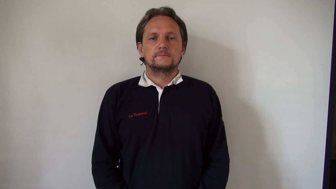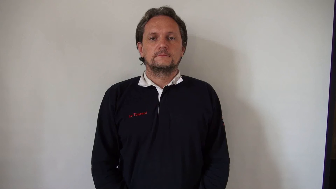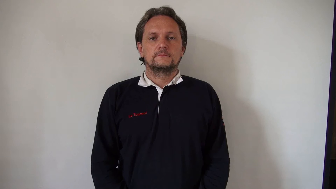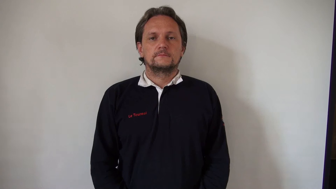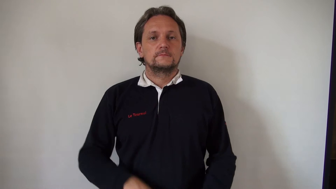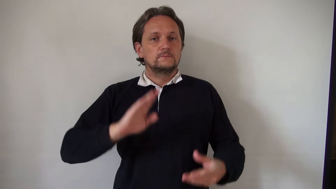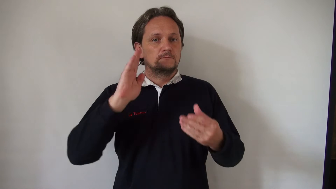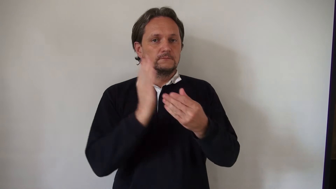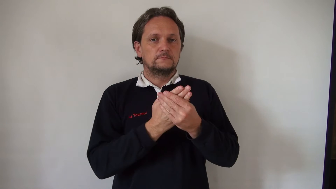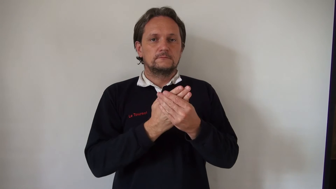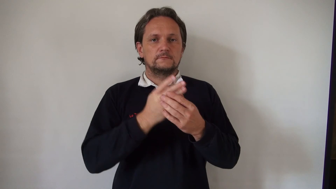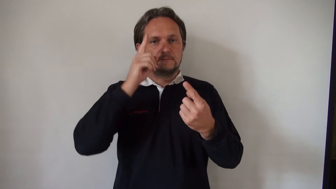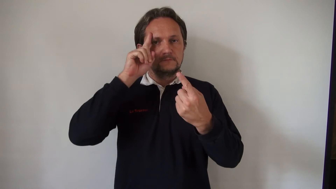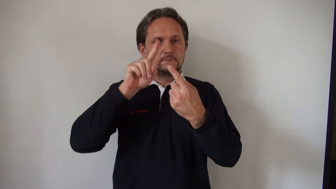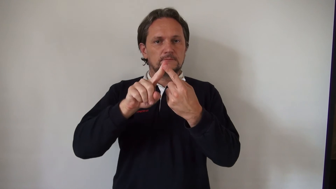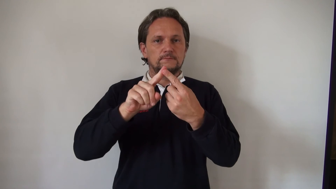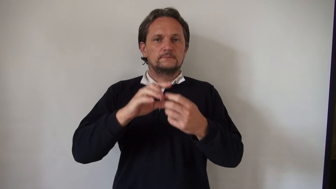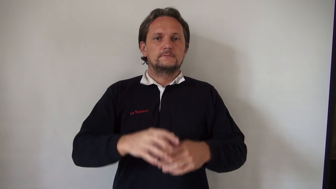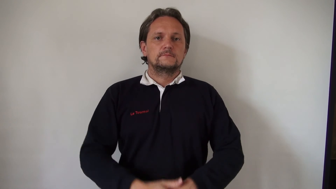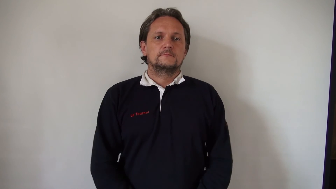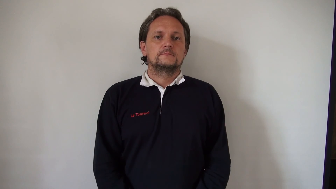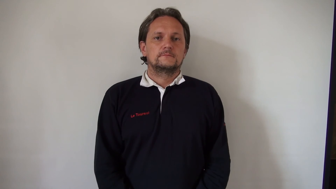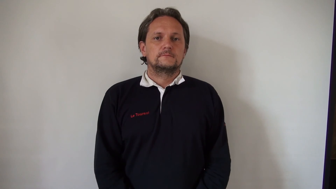Documentaire